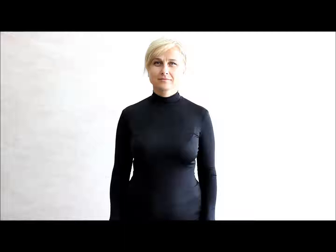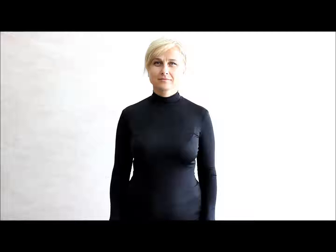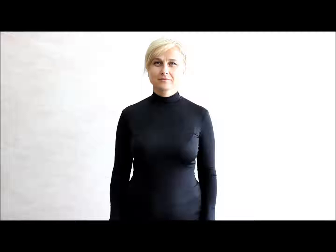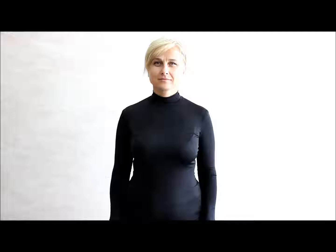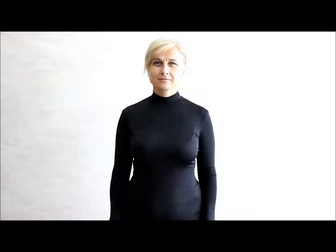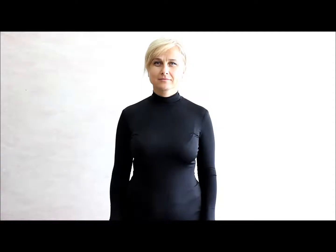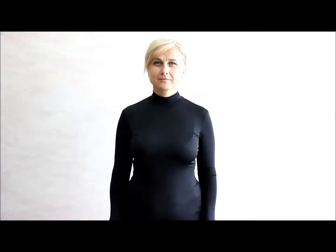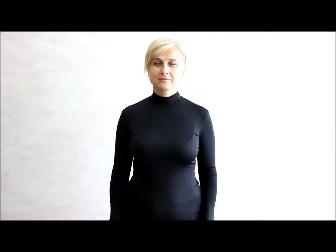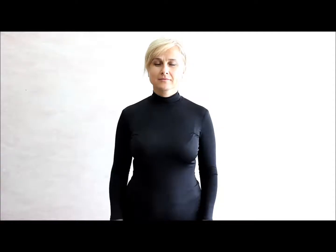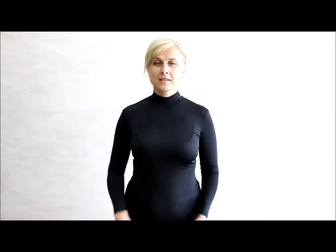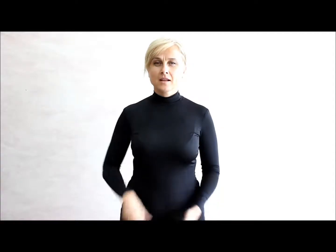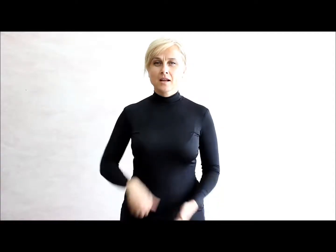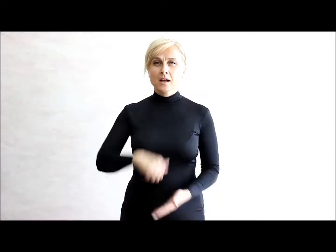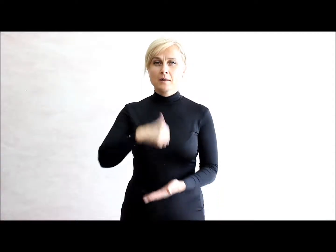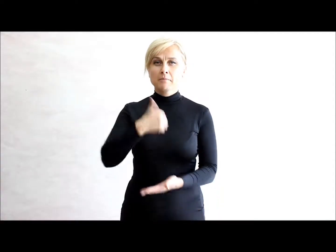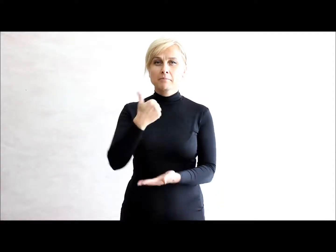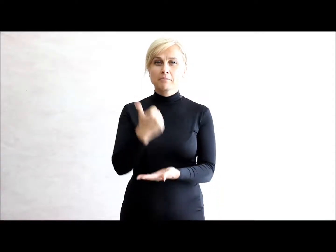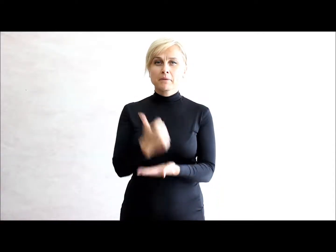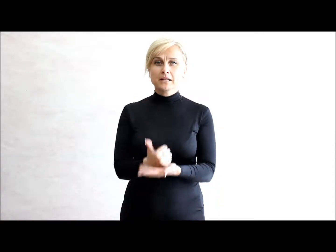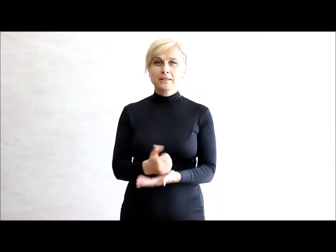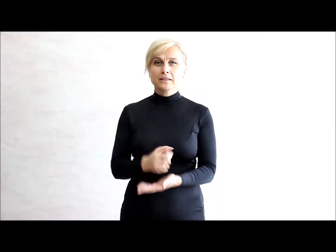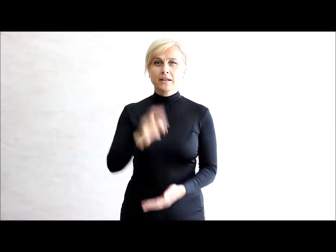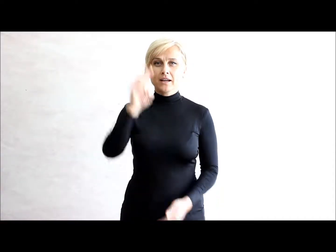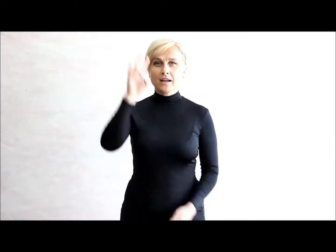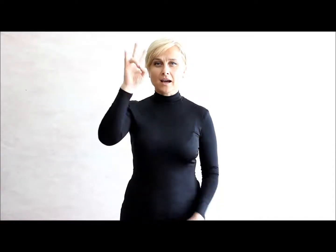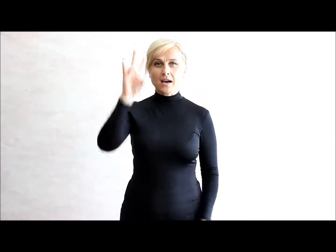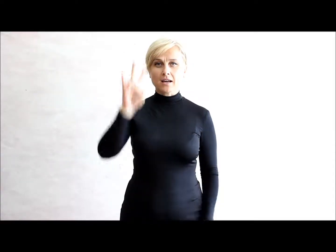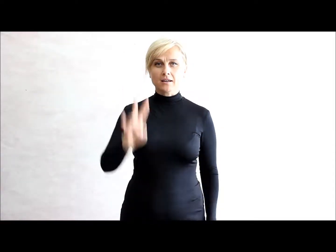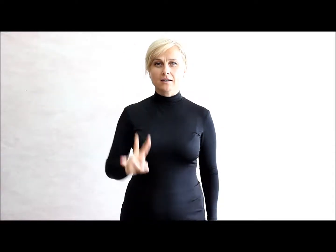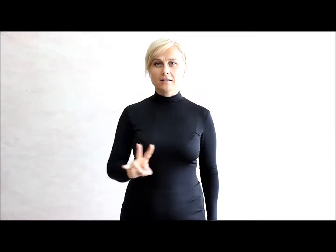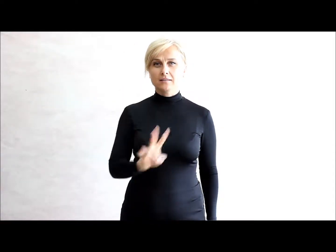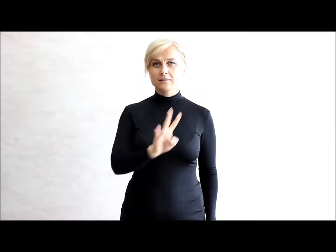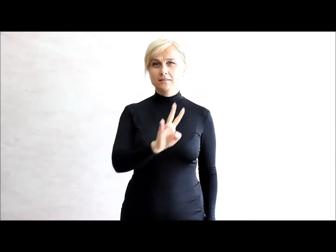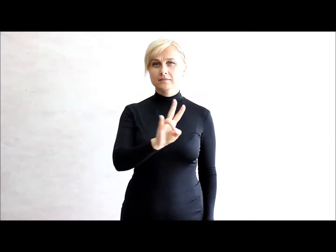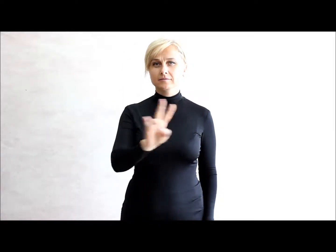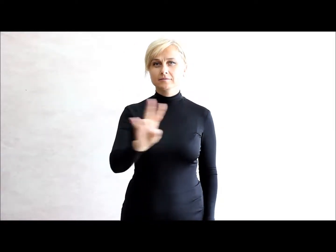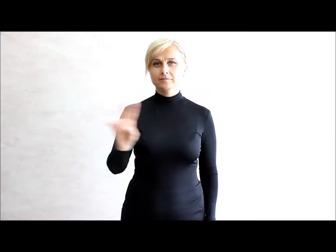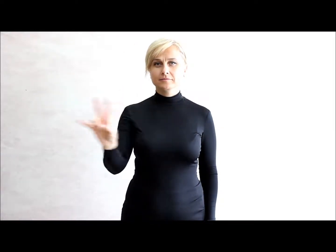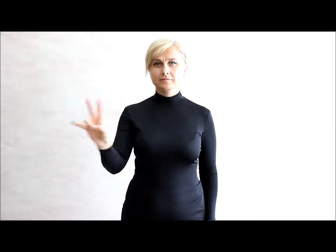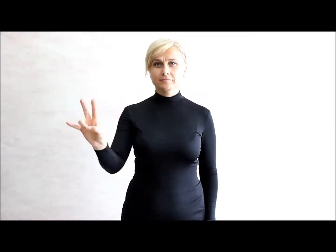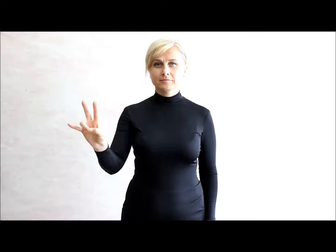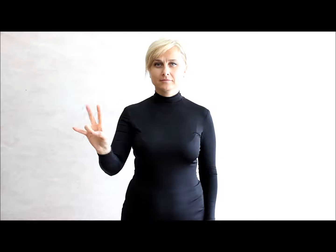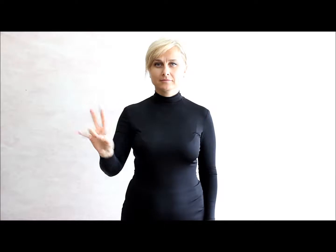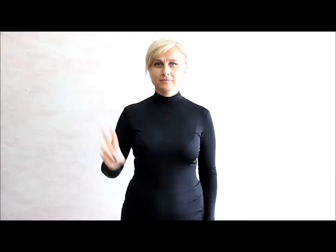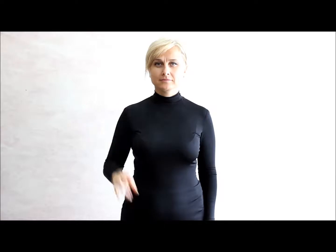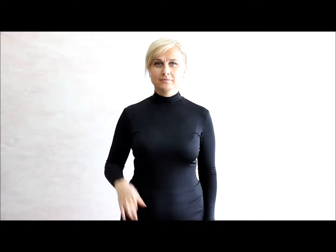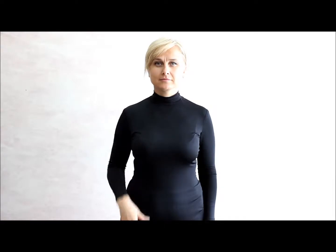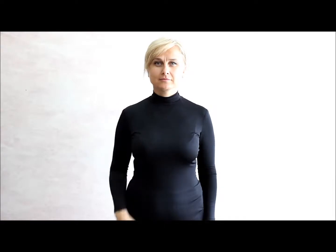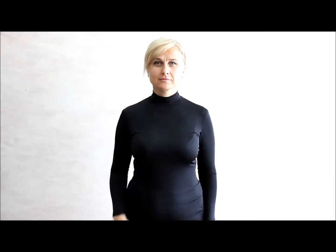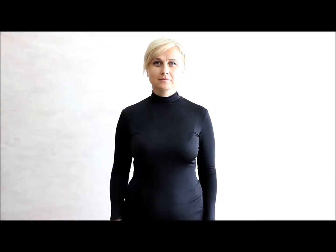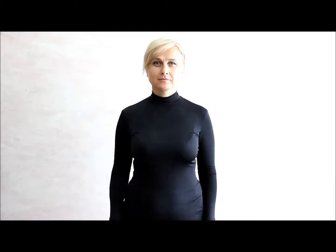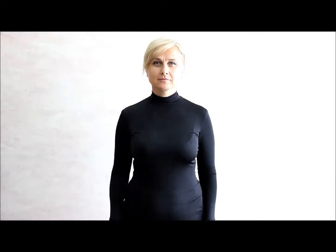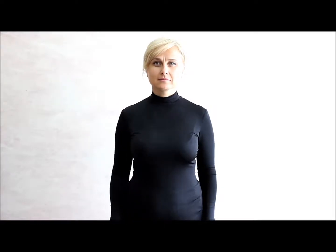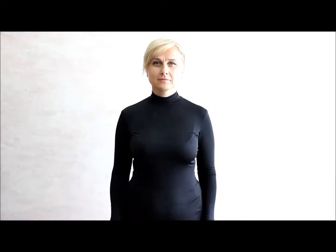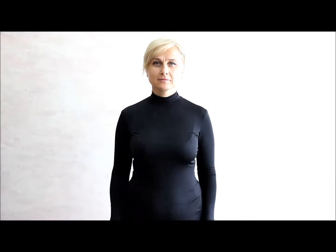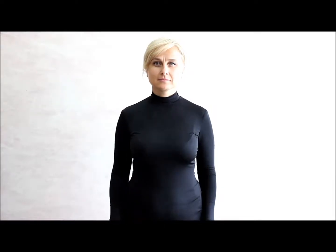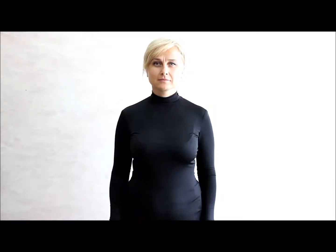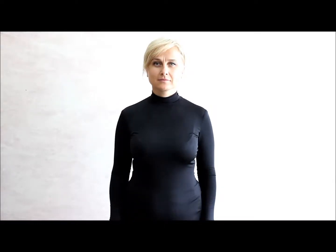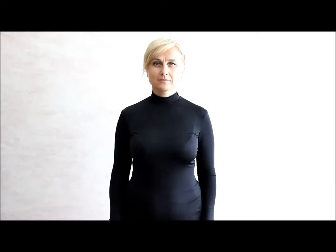Patriarh